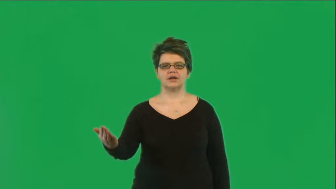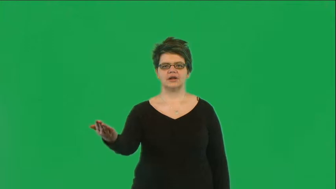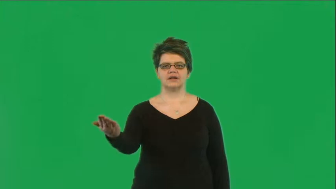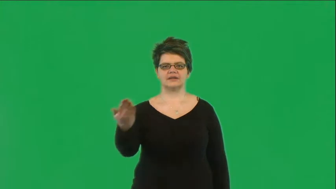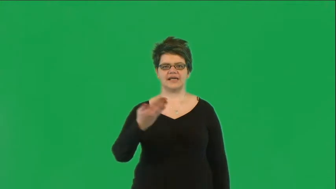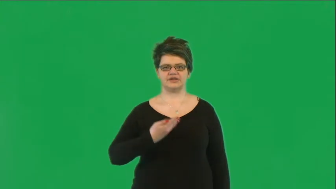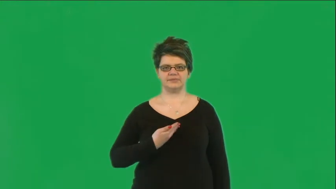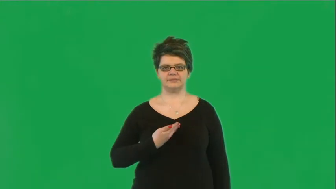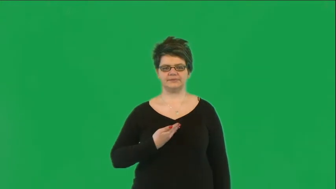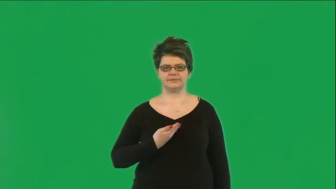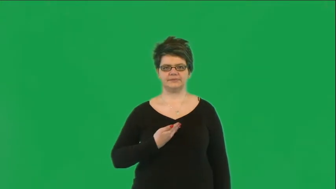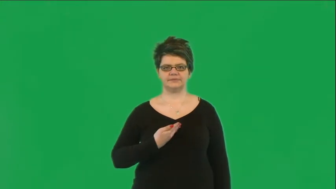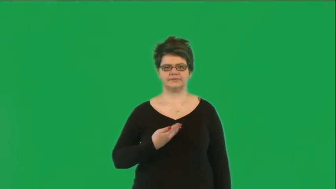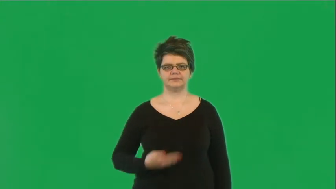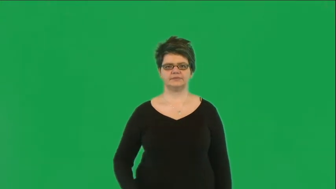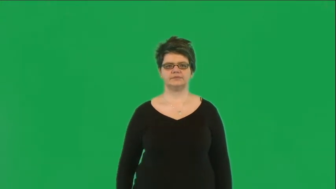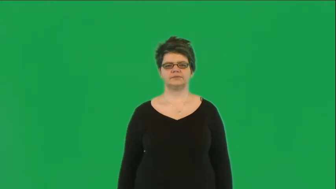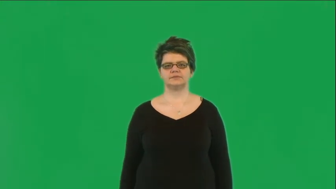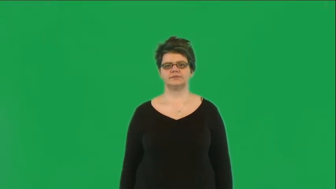dać mi